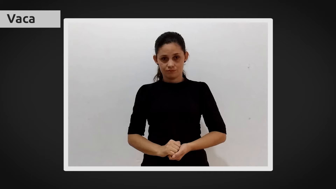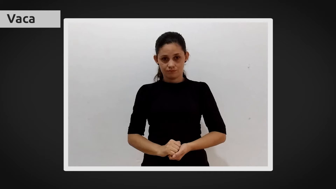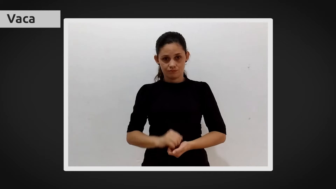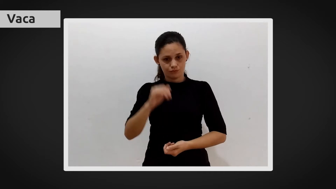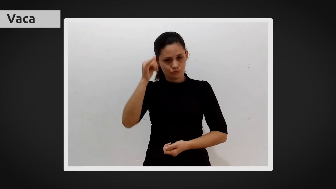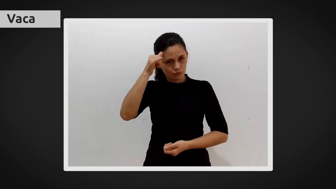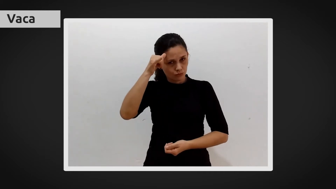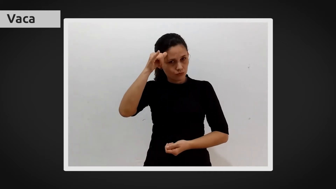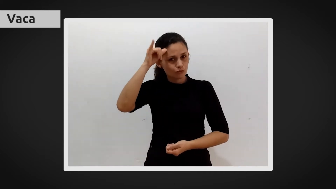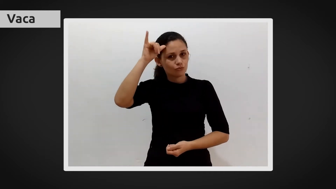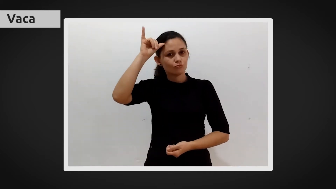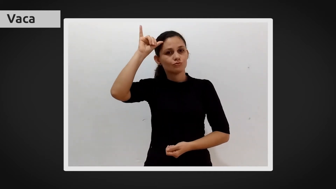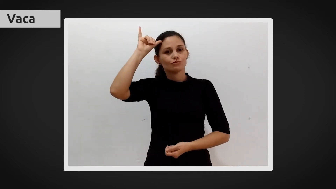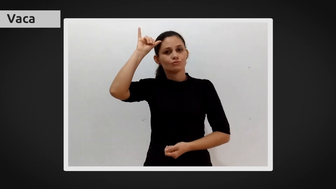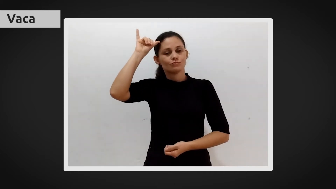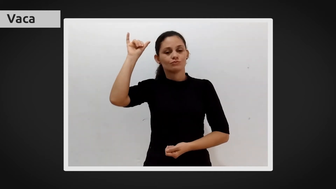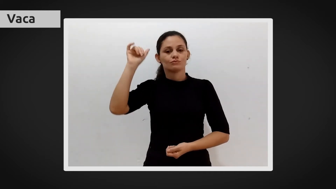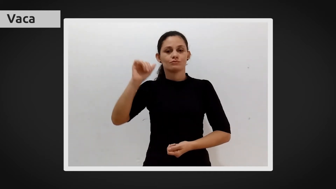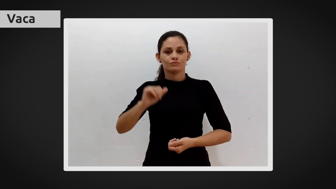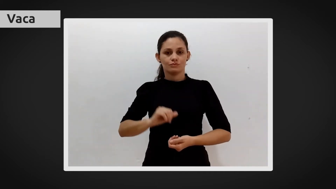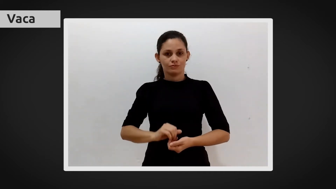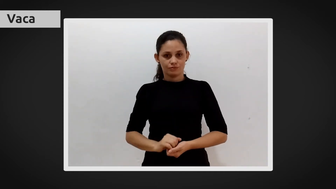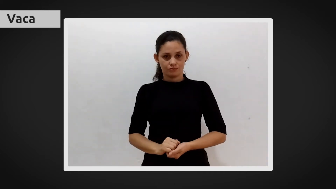Vaca